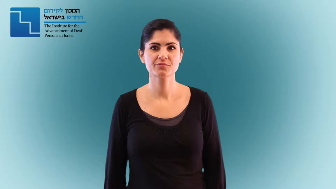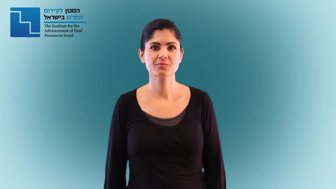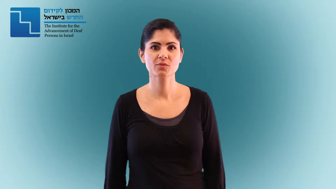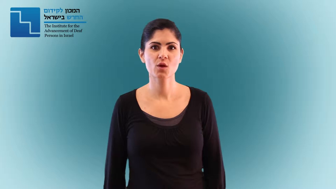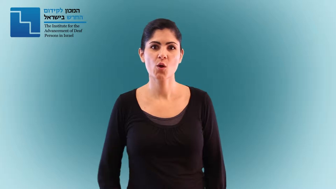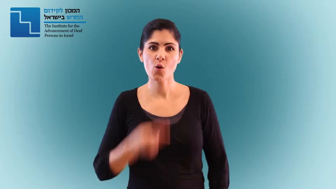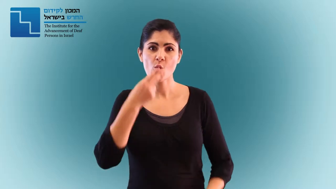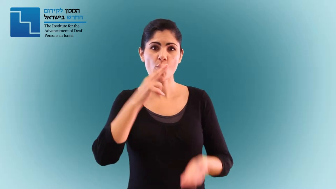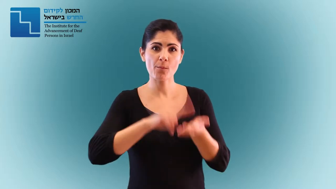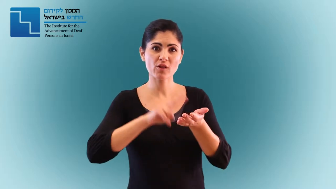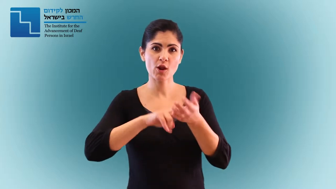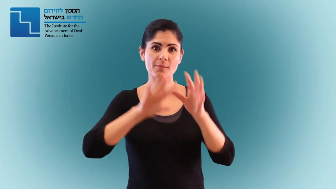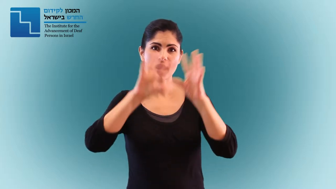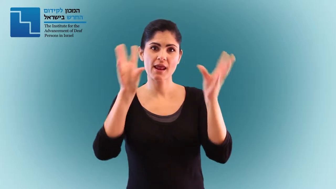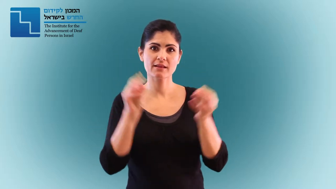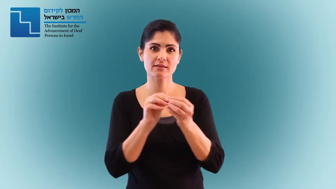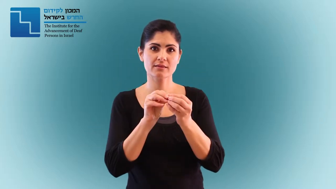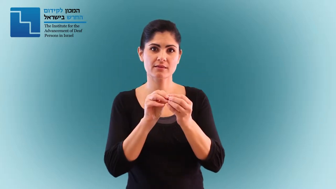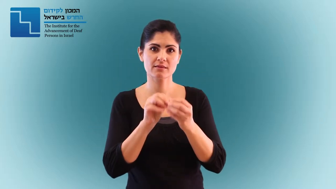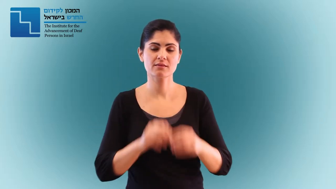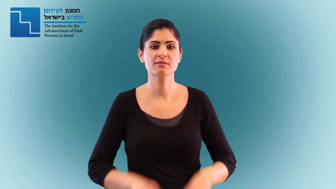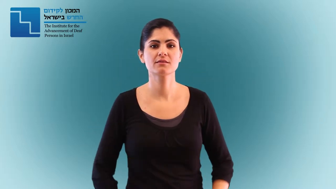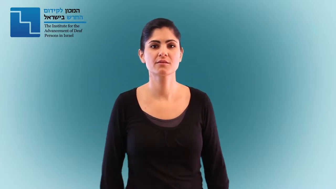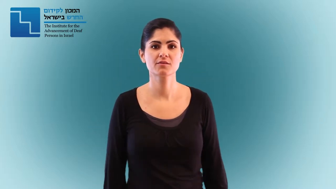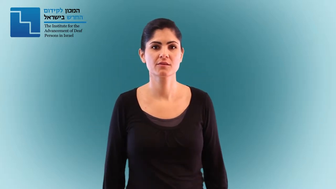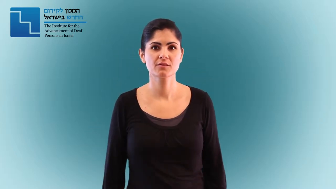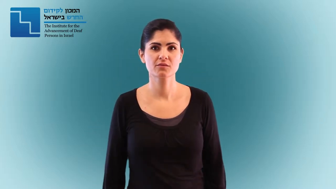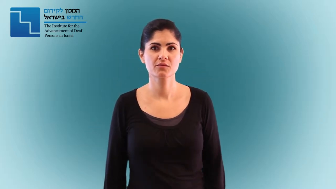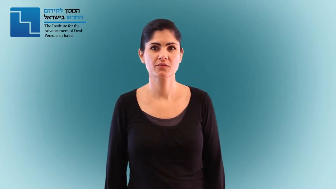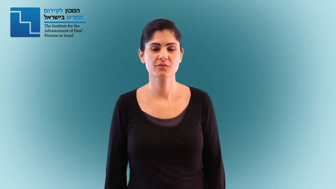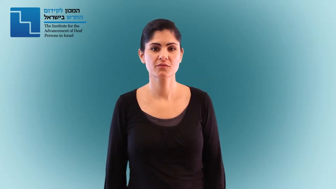קופת חולים כללית